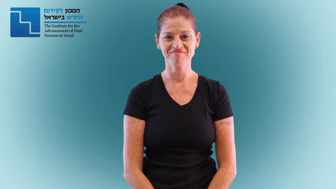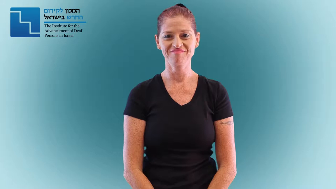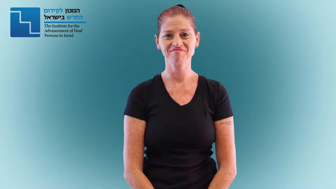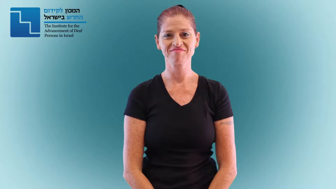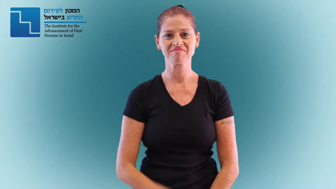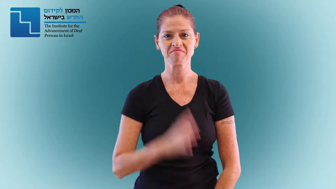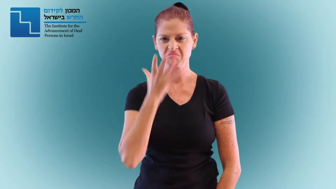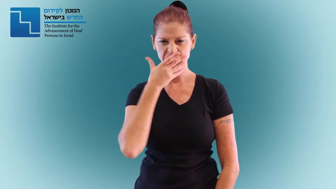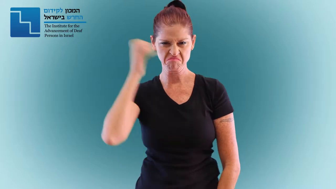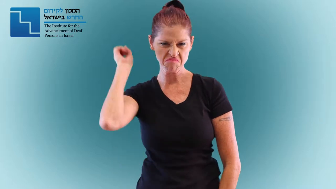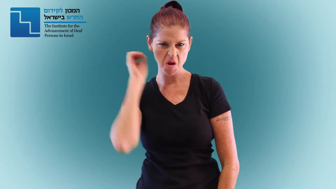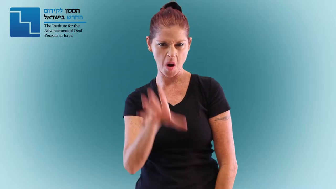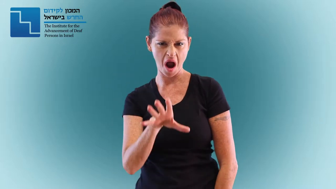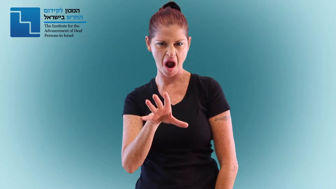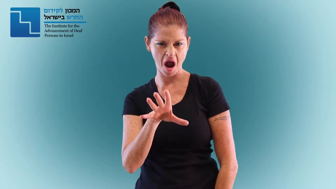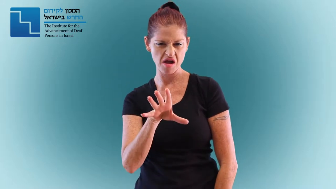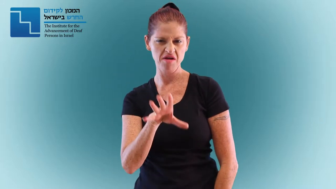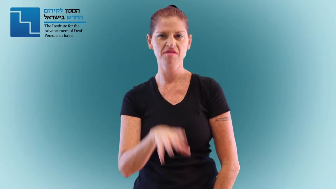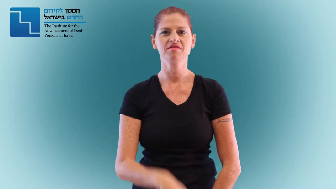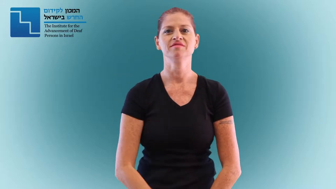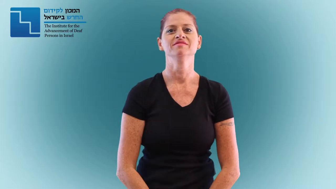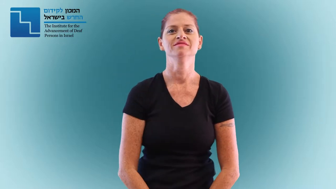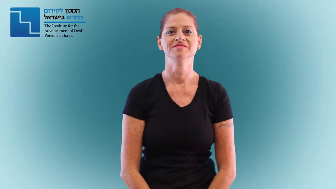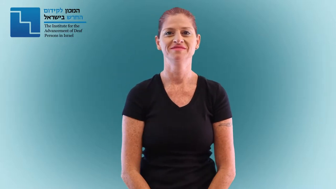מכוער